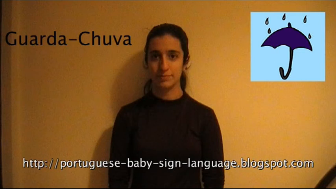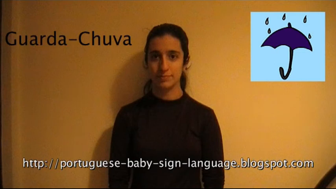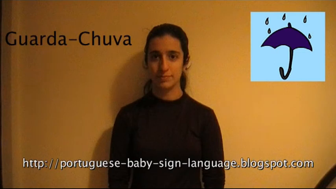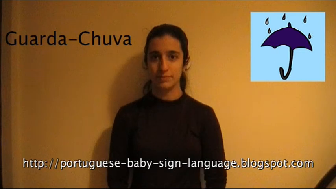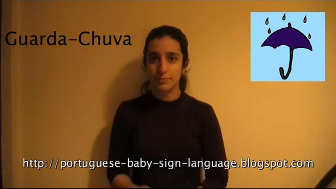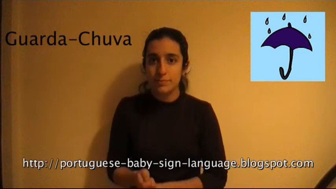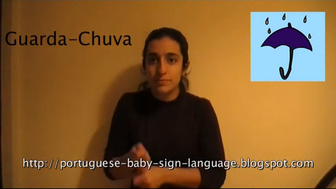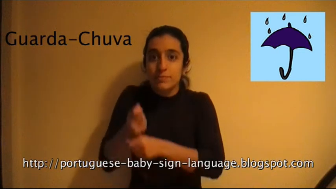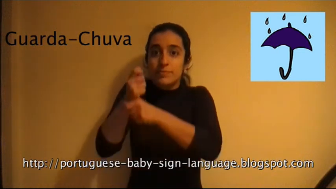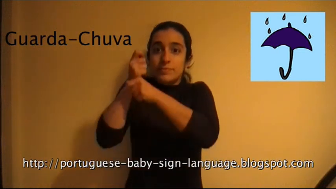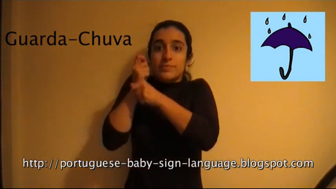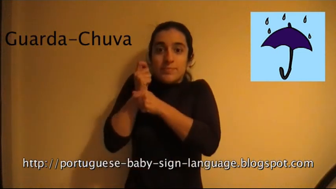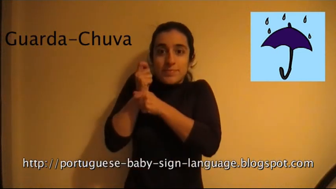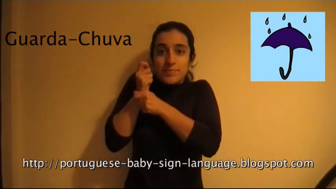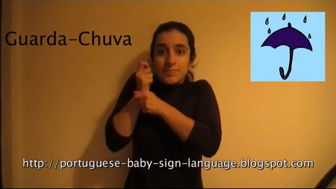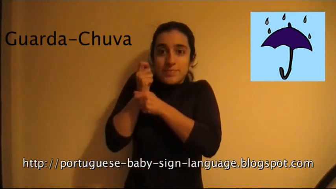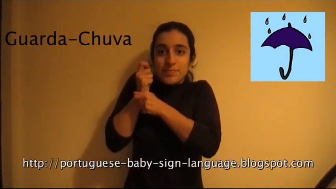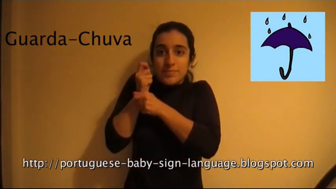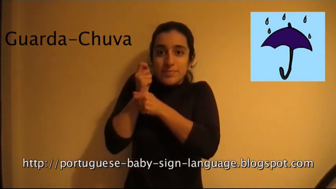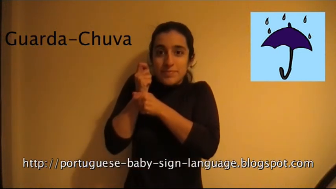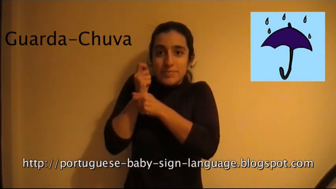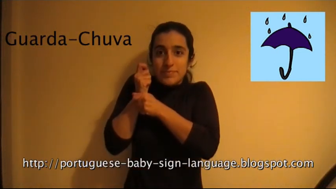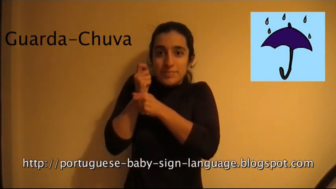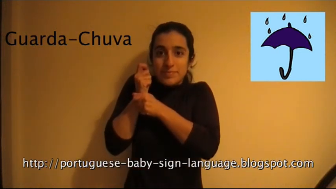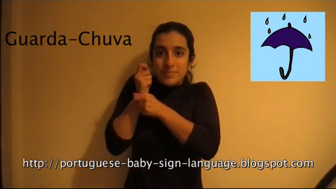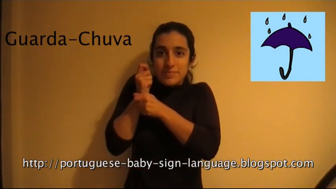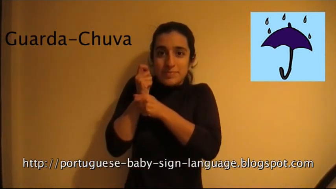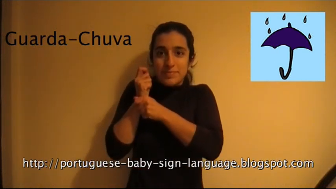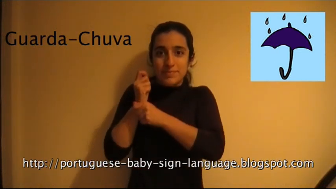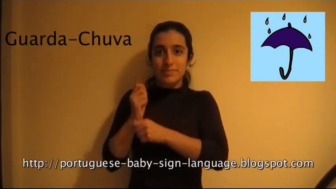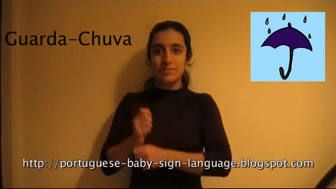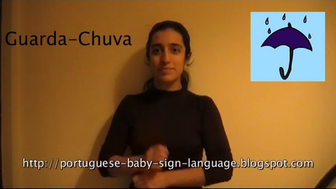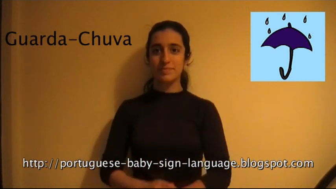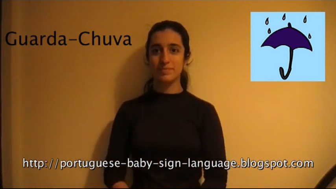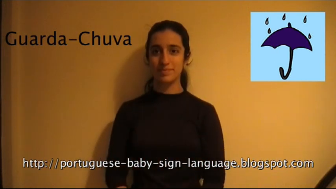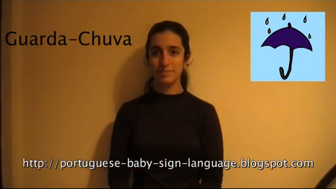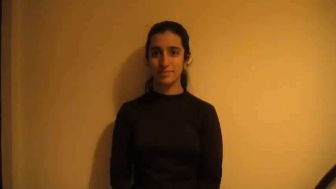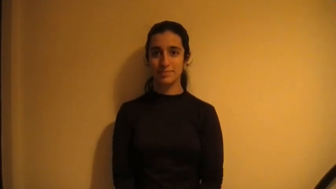guarda-chuva